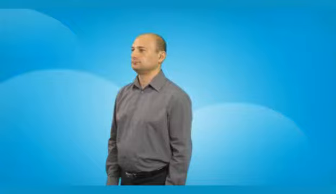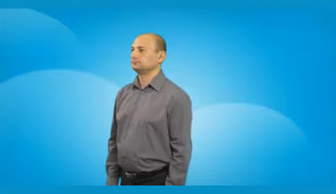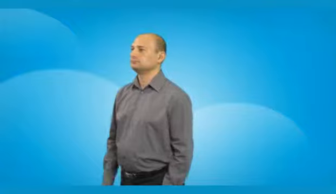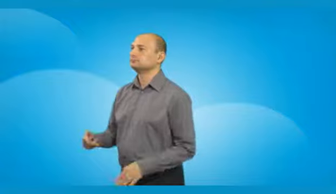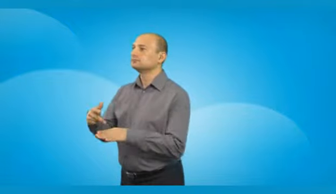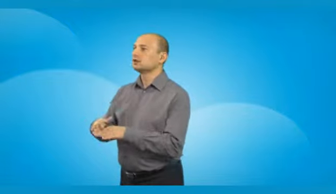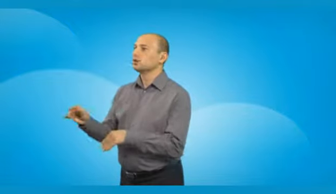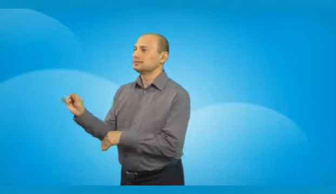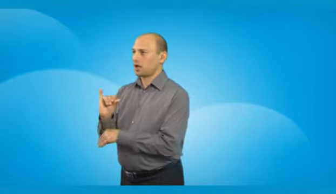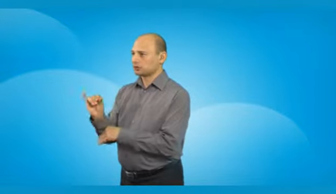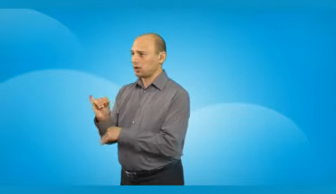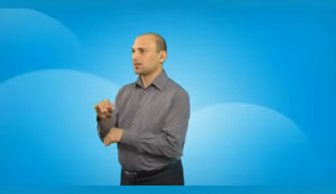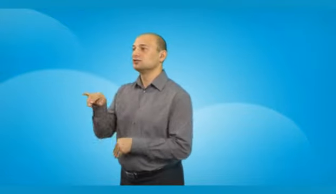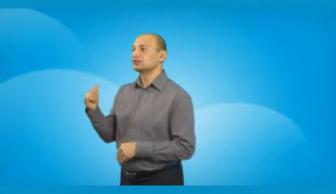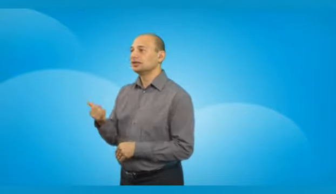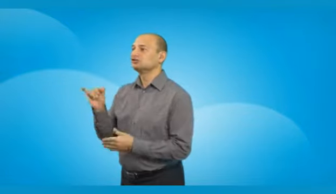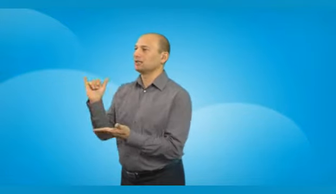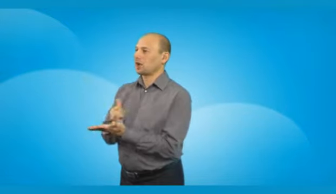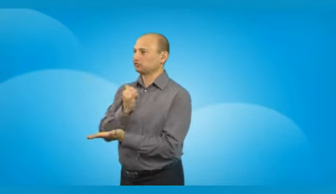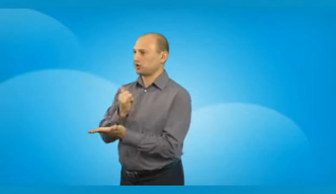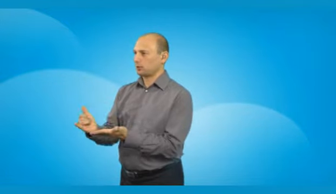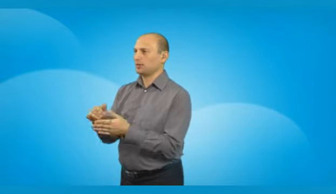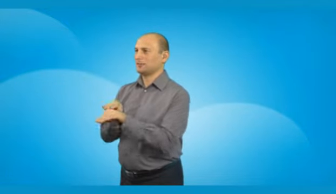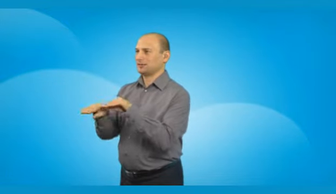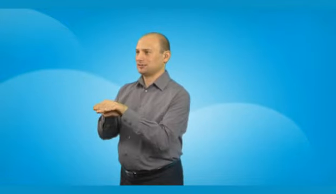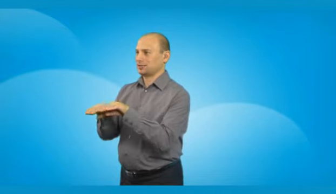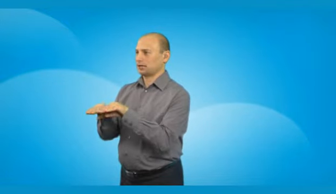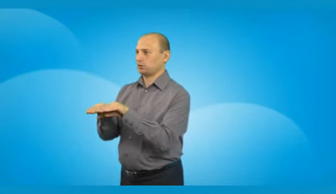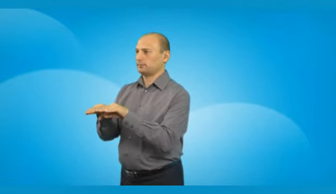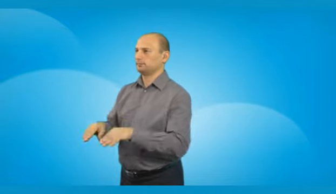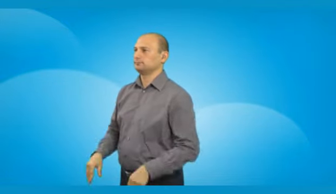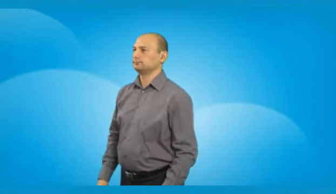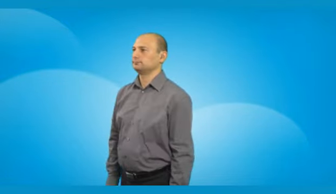Közigazgatási és Igazságügyi Minisztérium